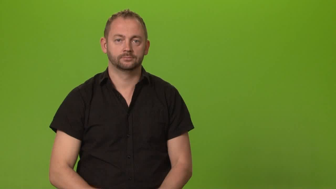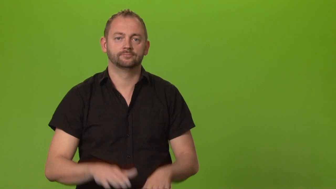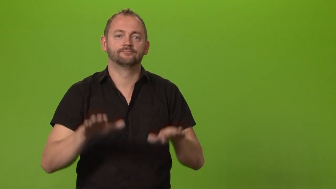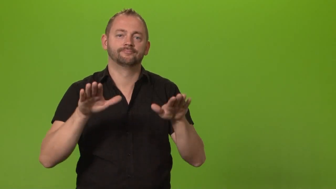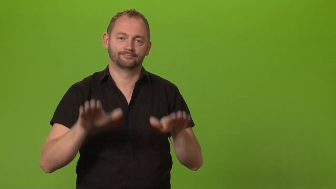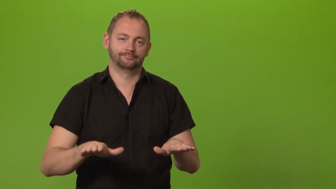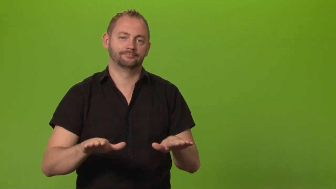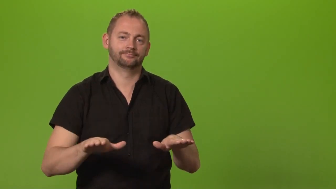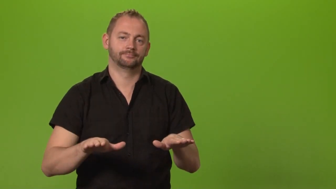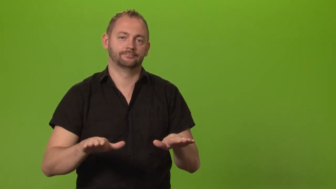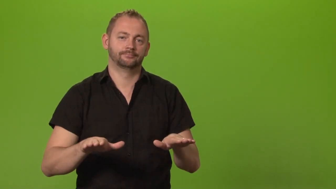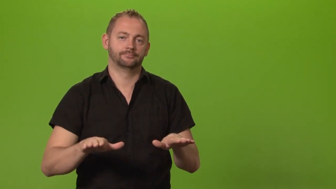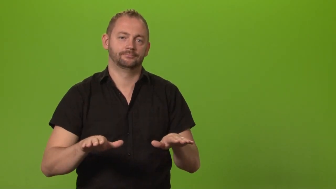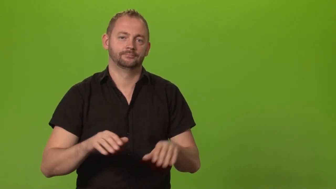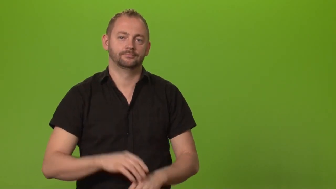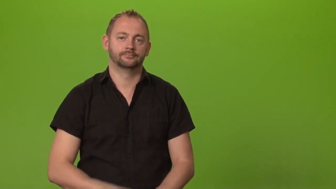7